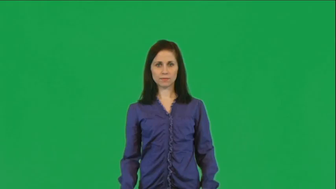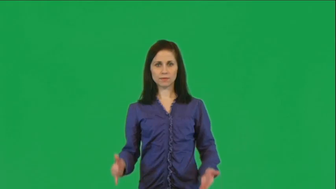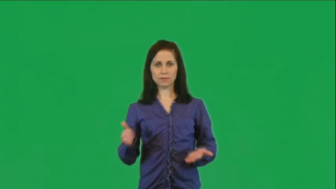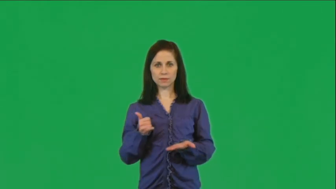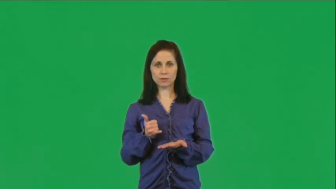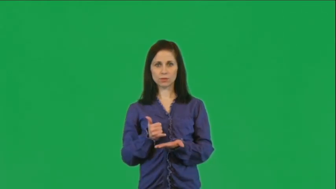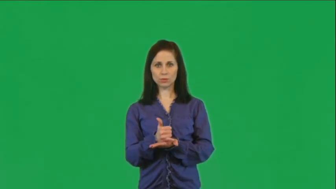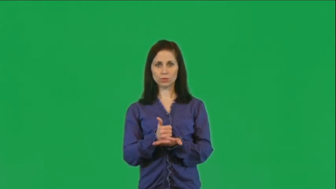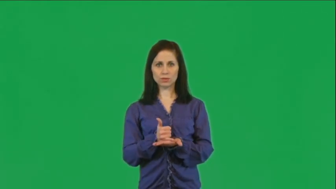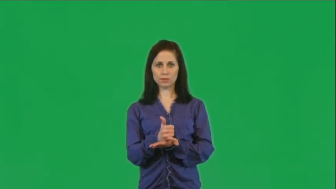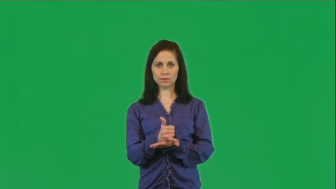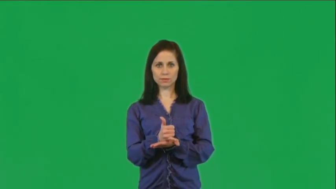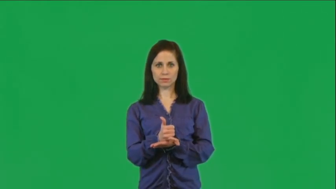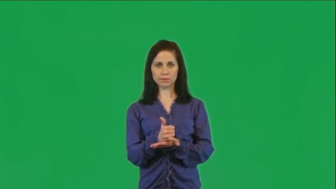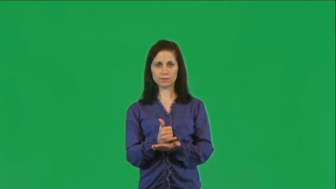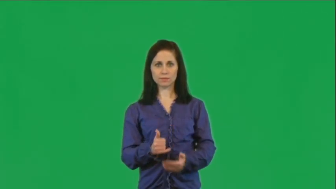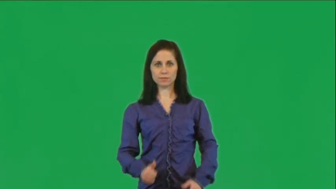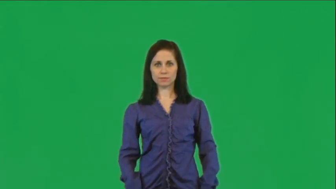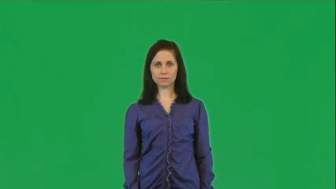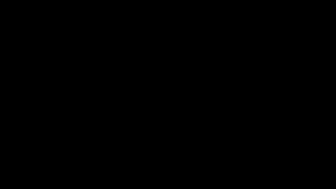kurs